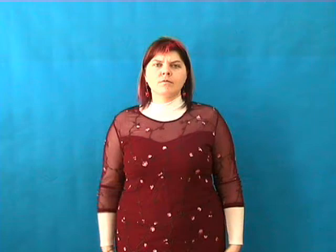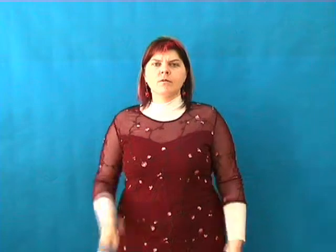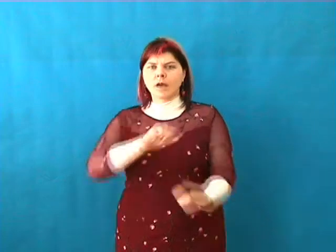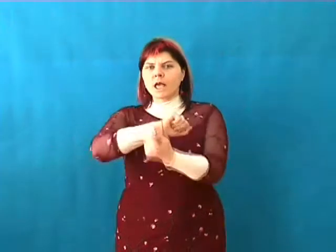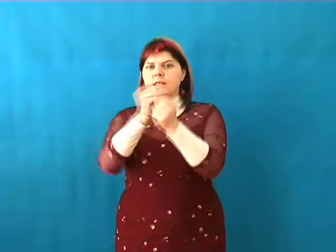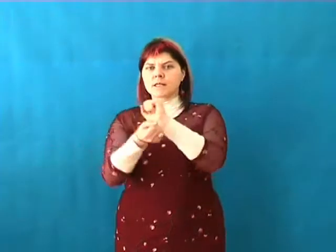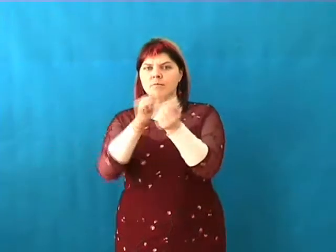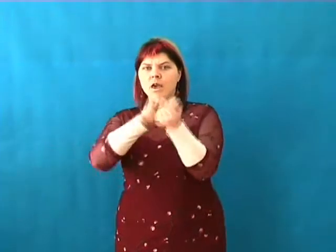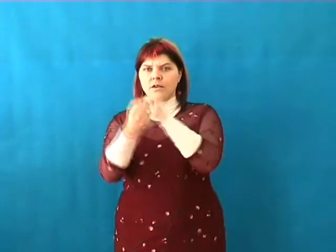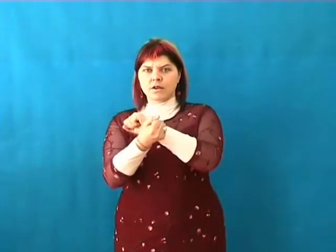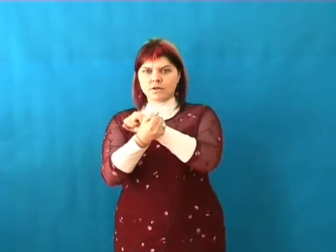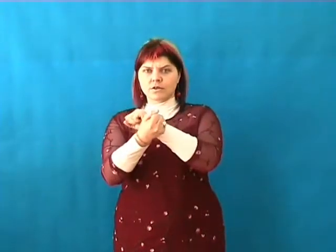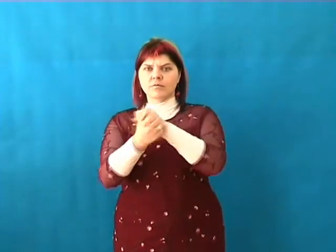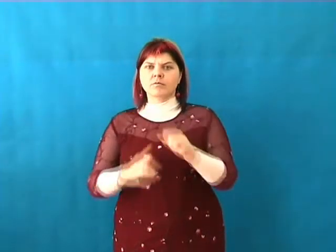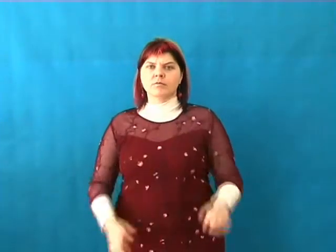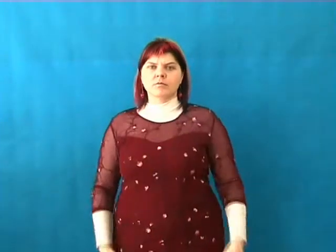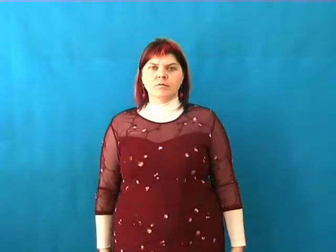zmieniać